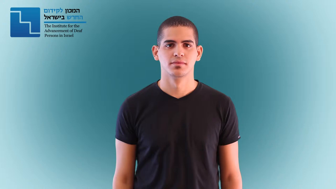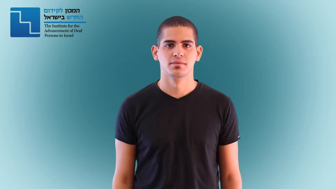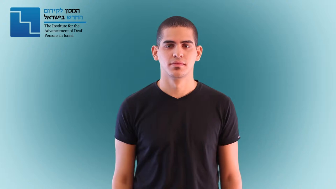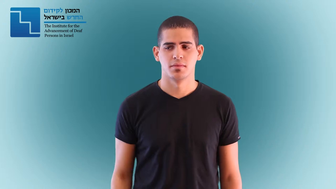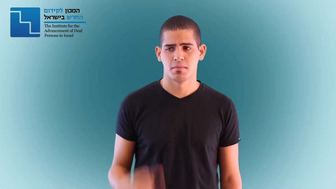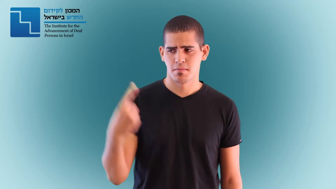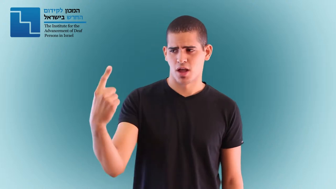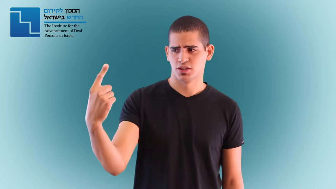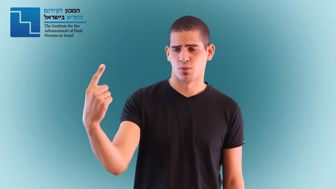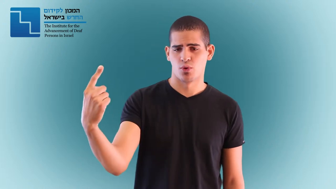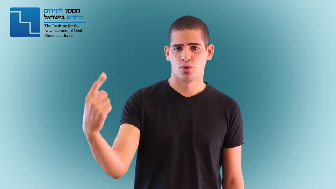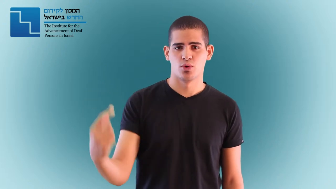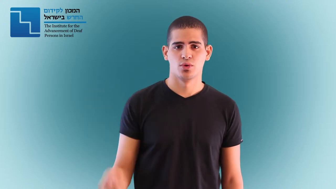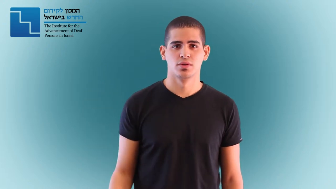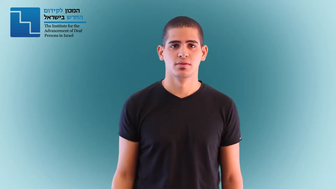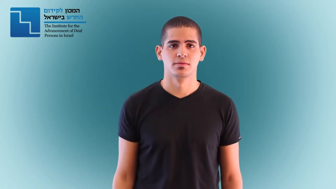בעצמו